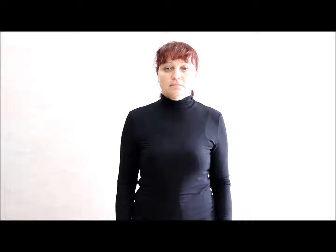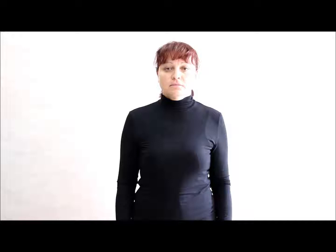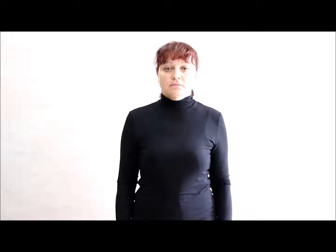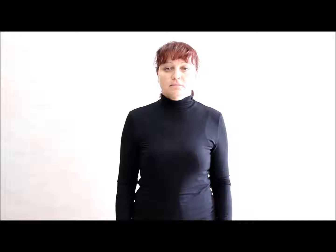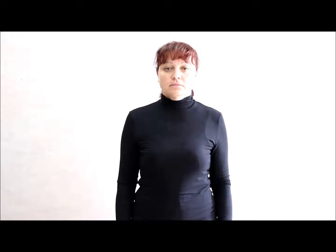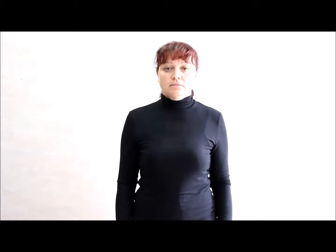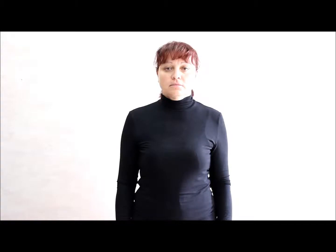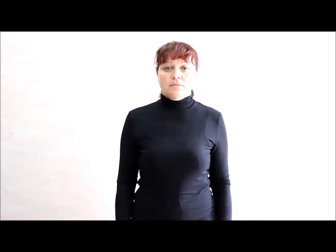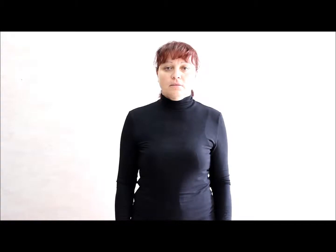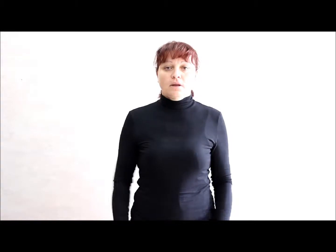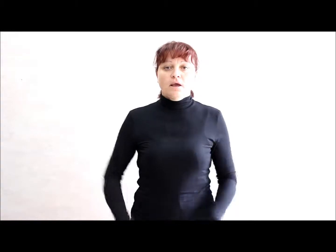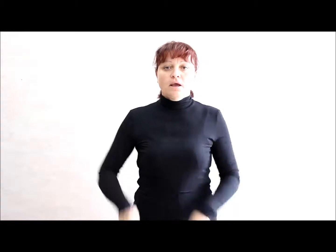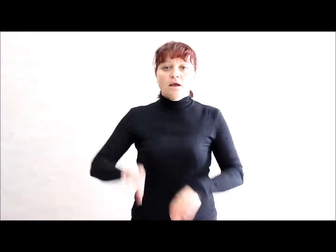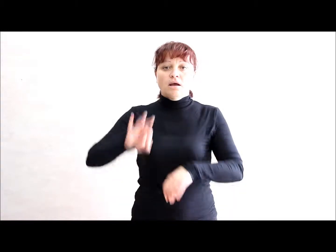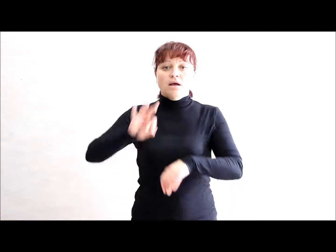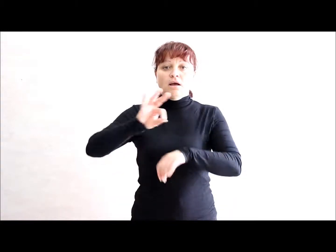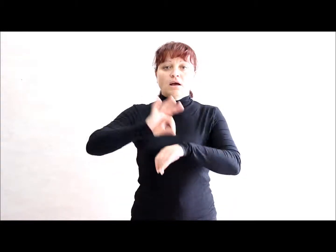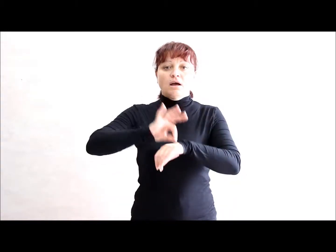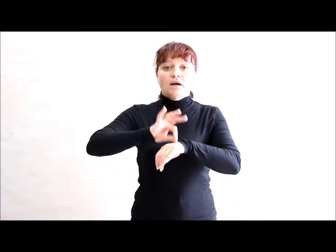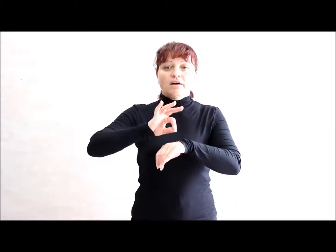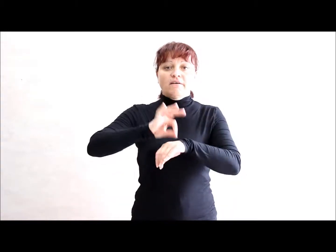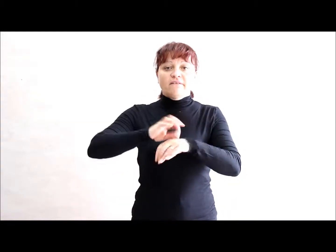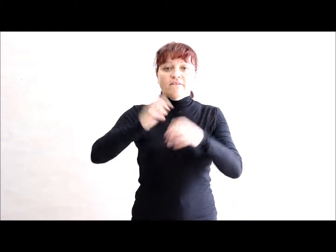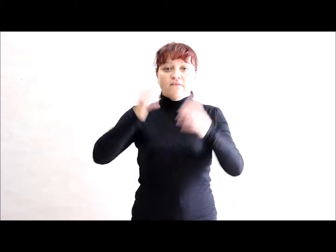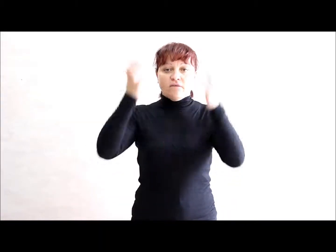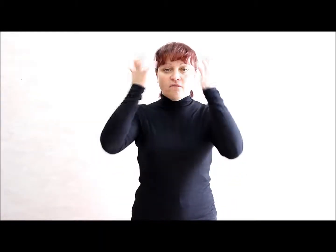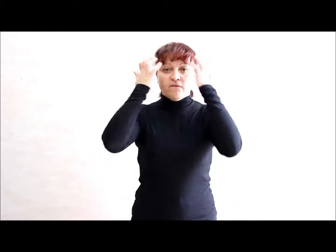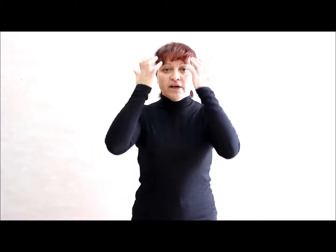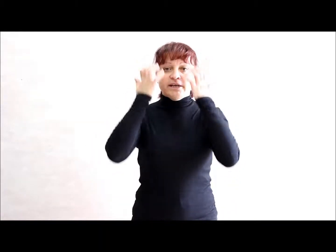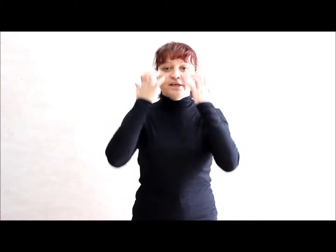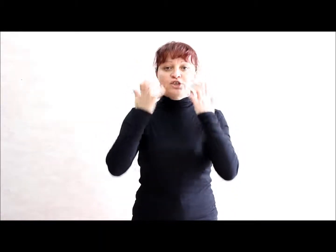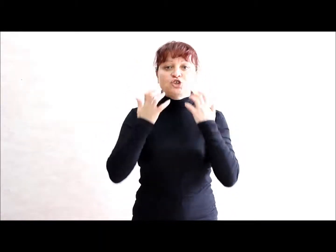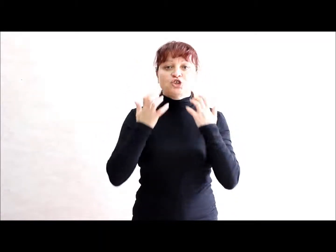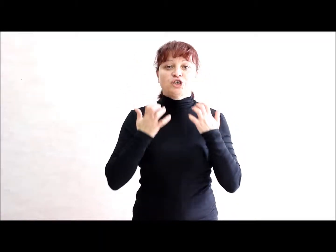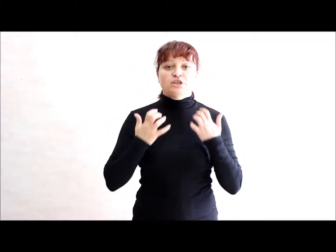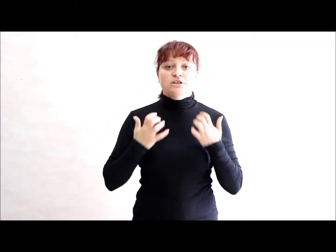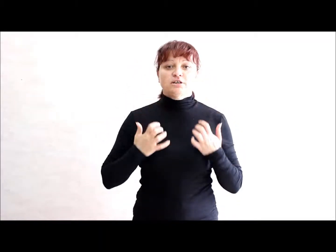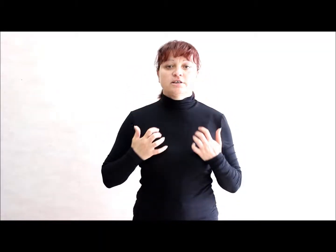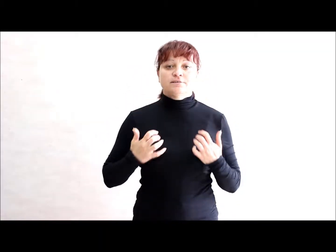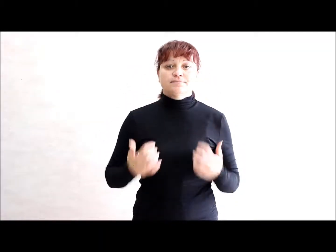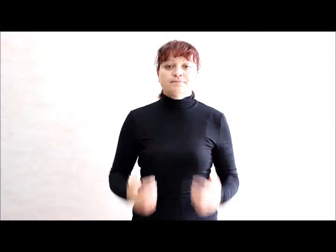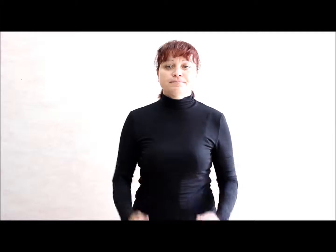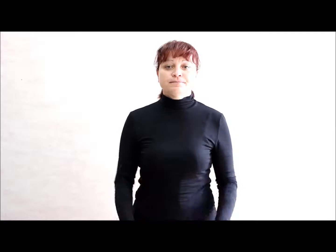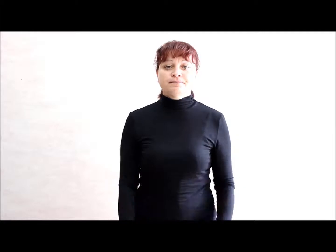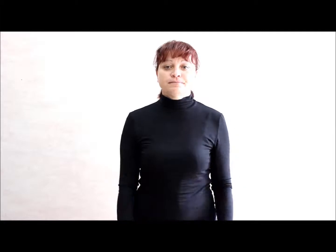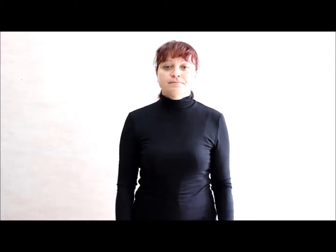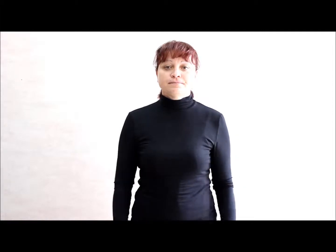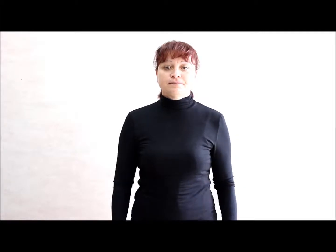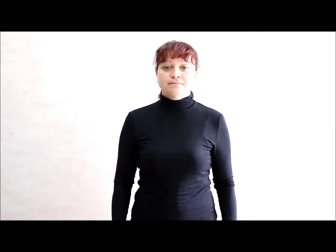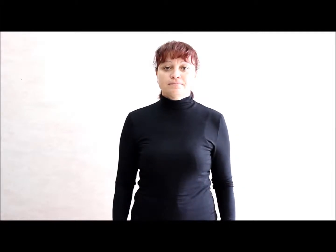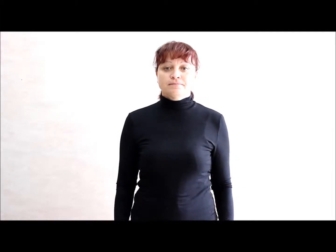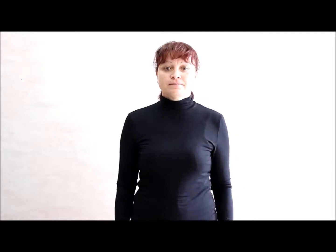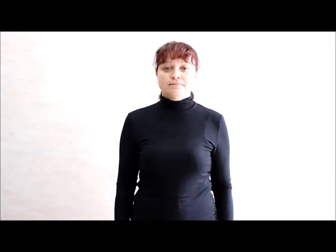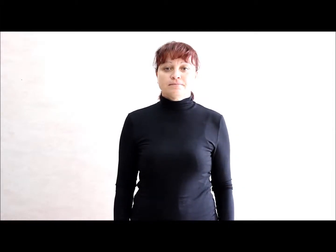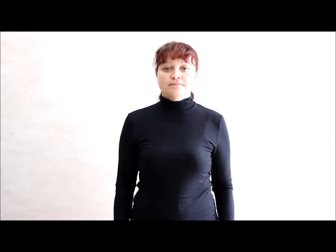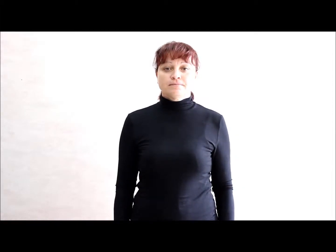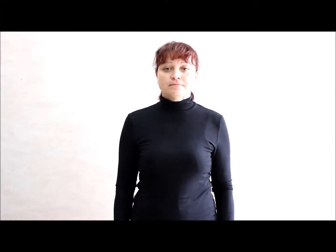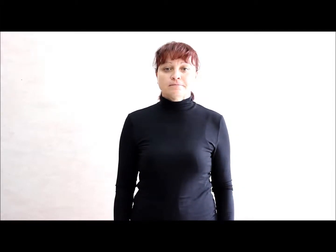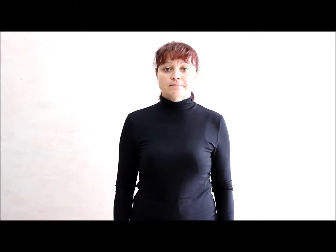Varicelă